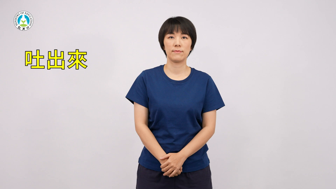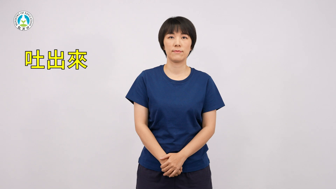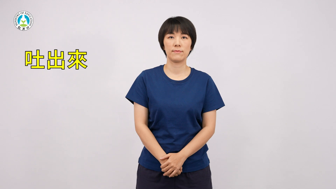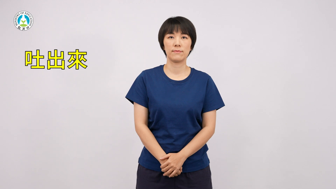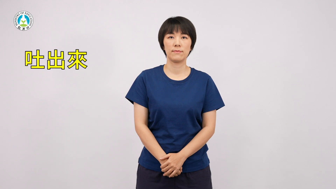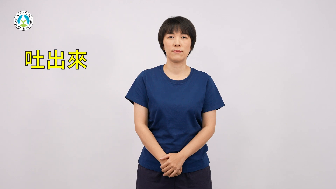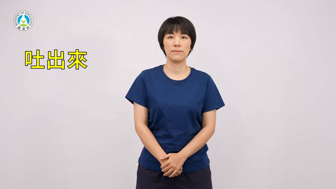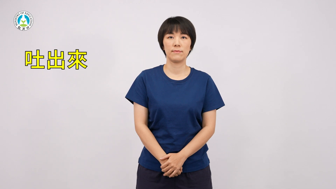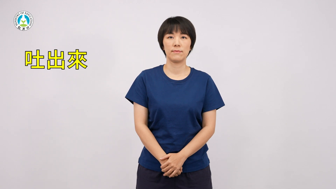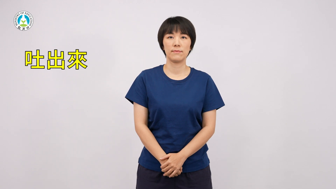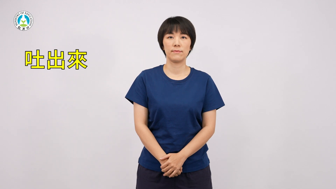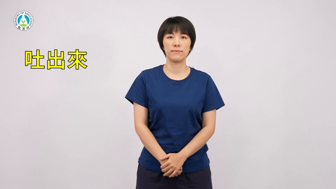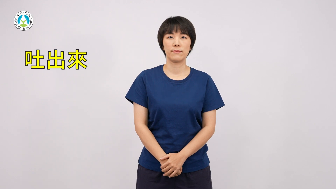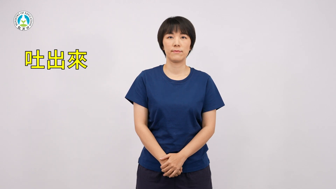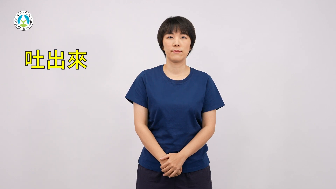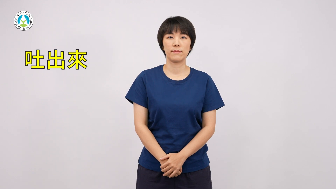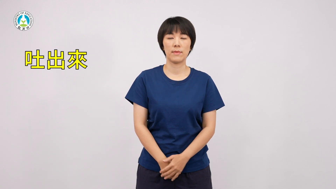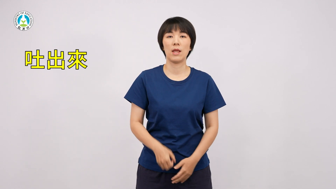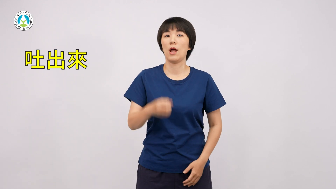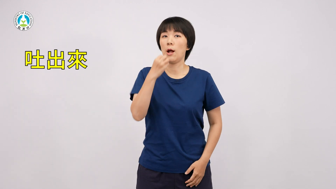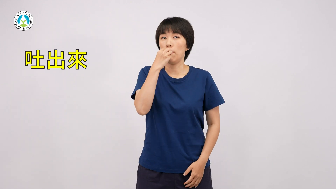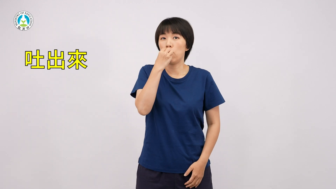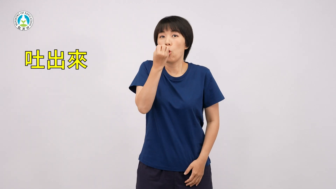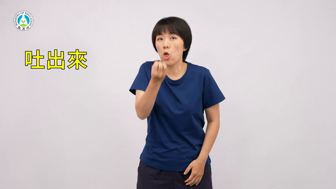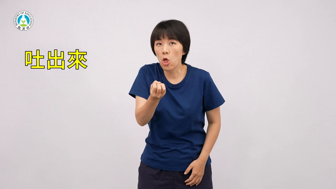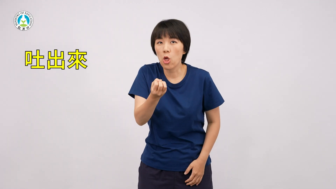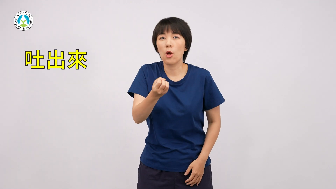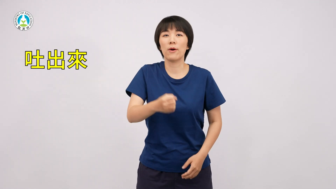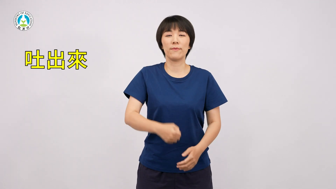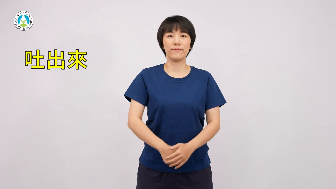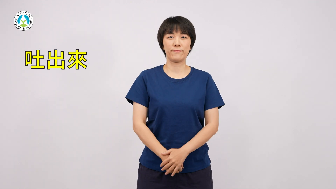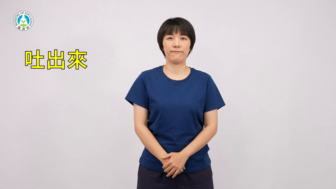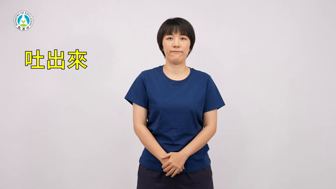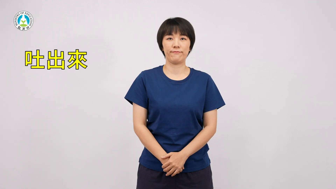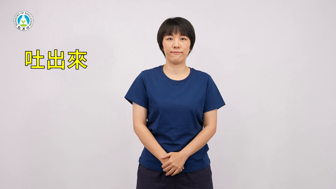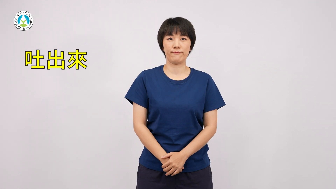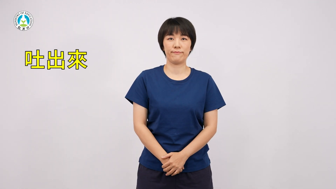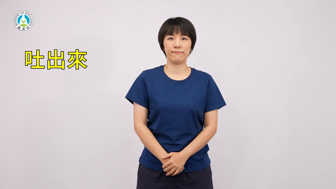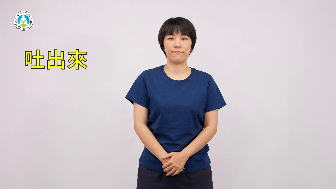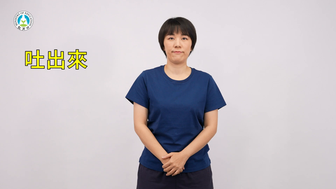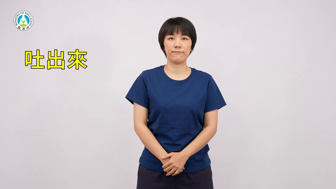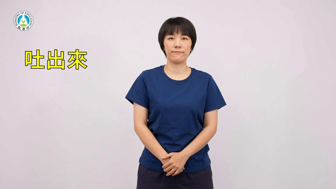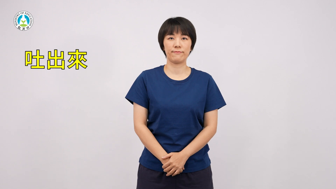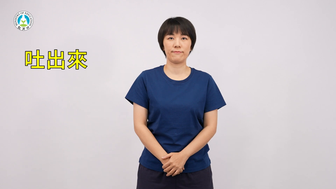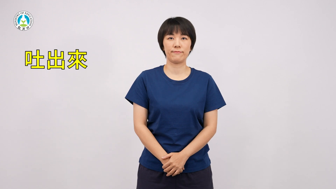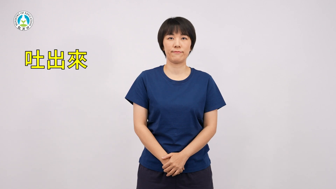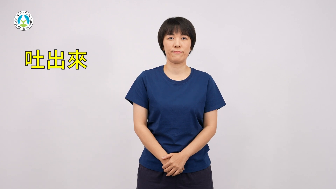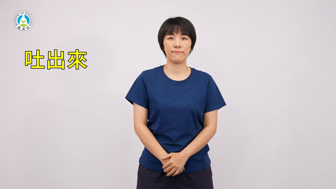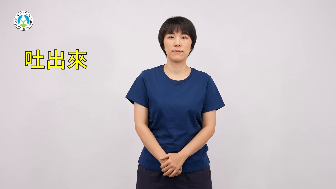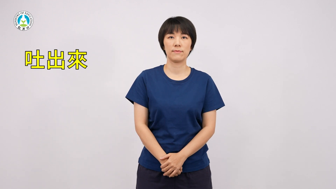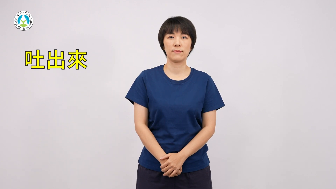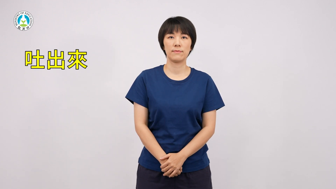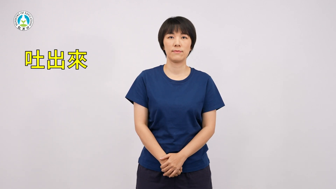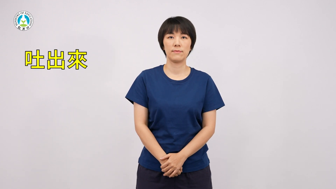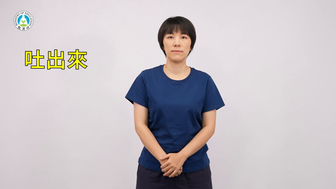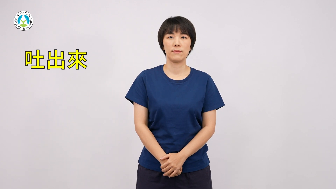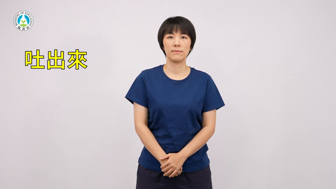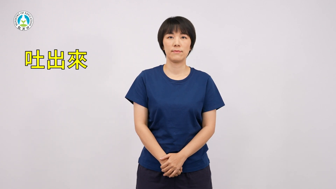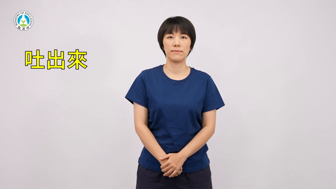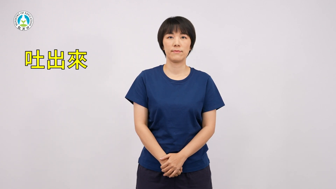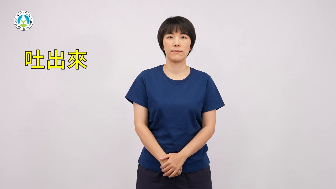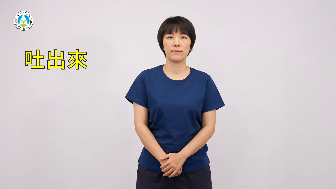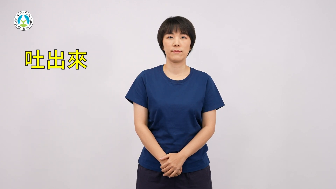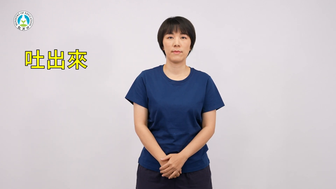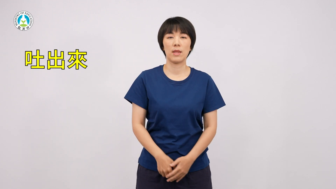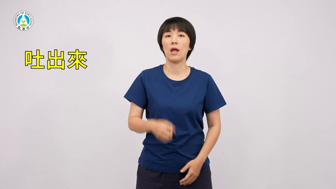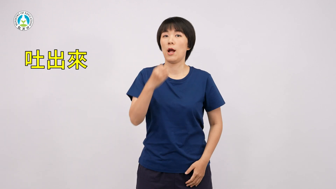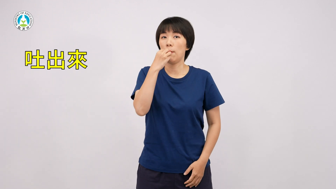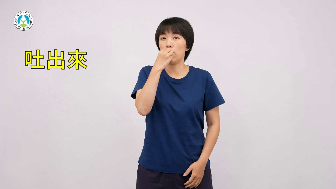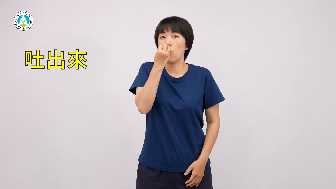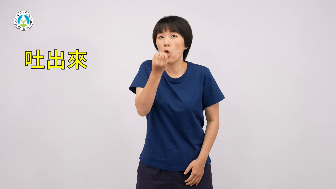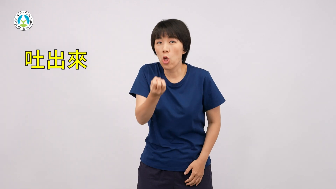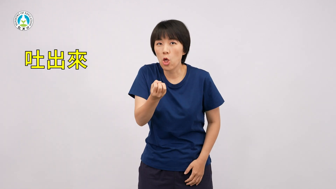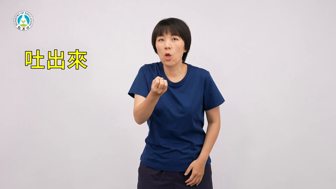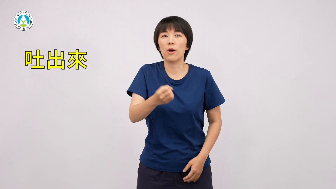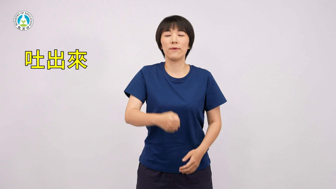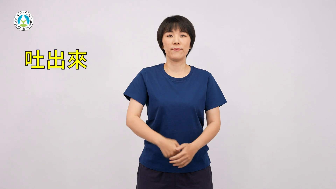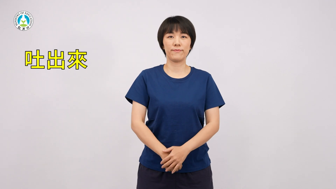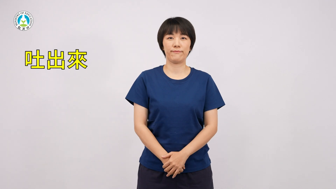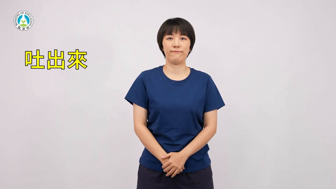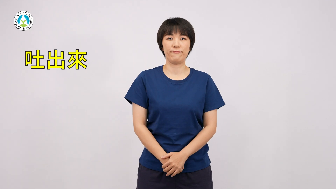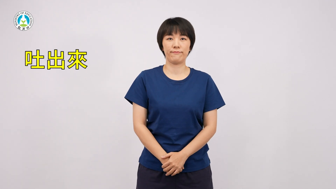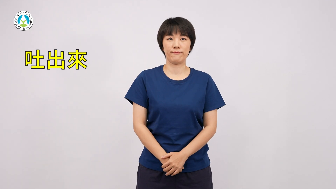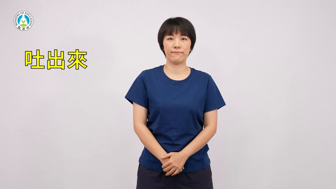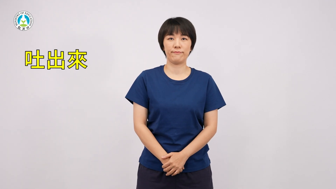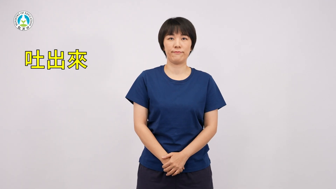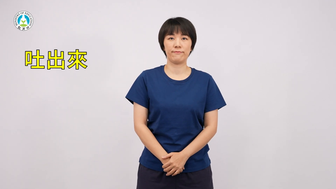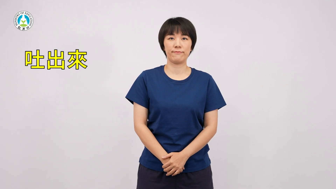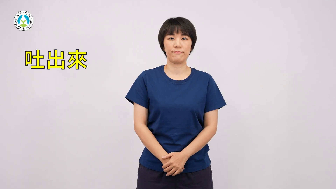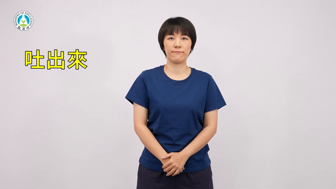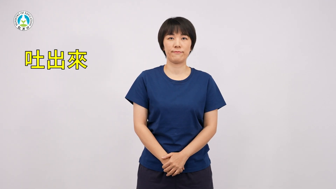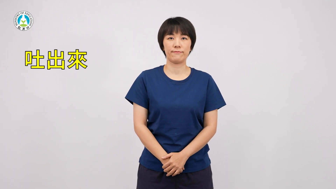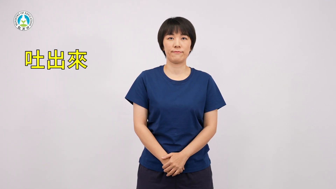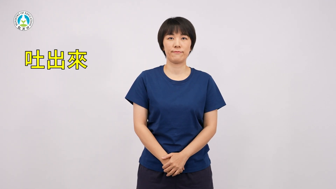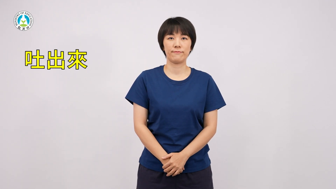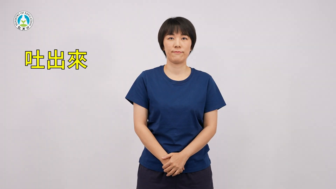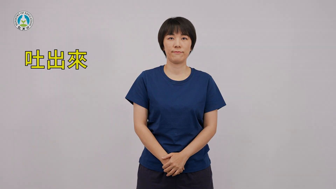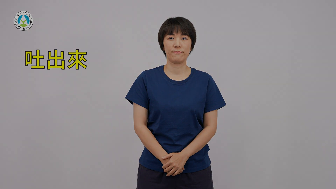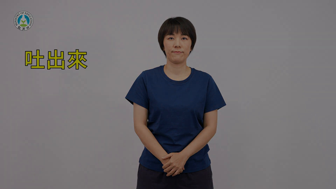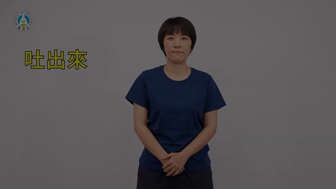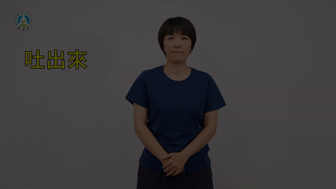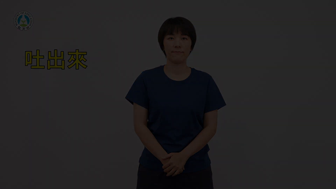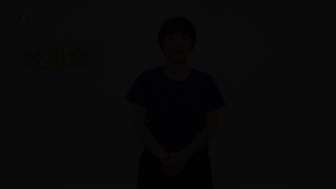吐出來